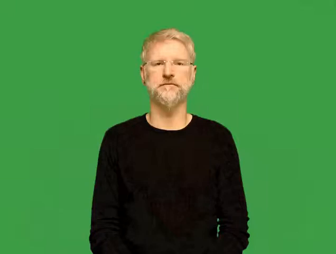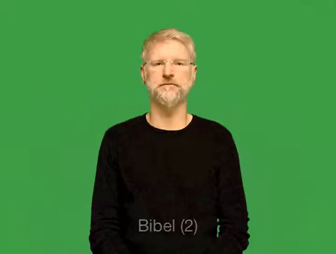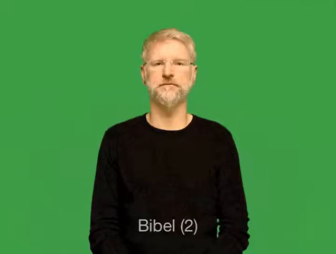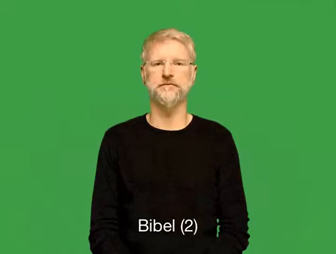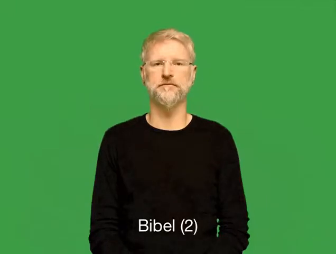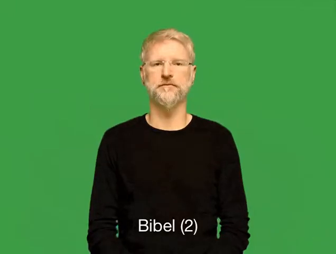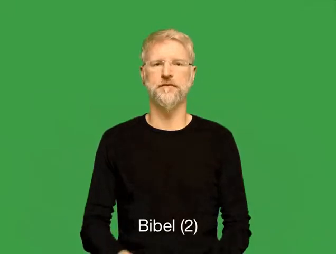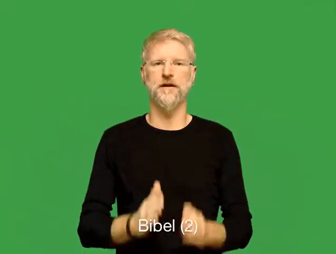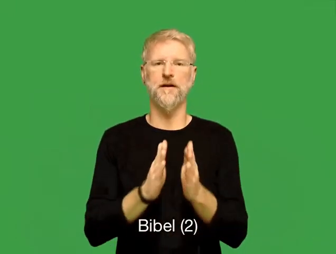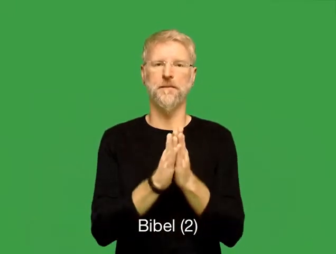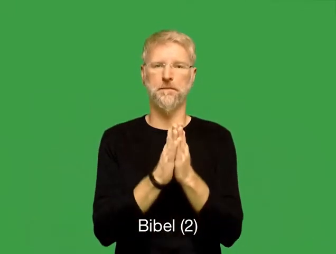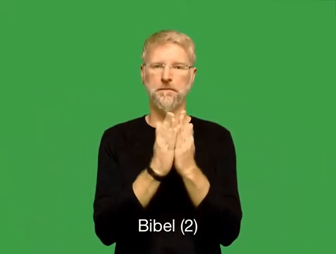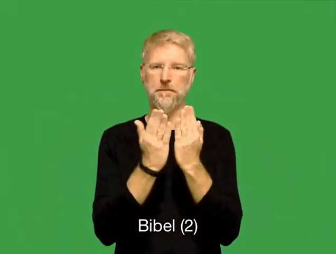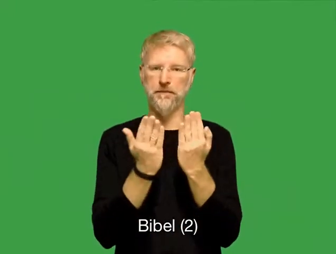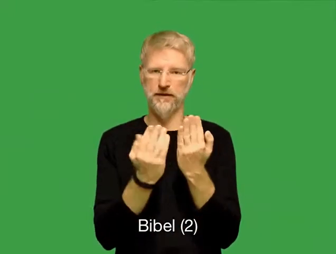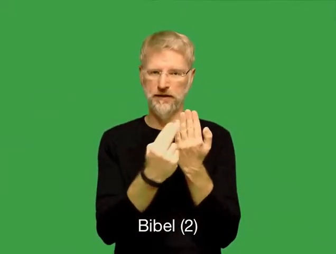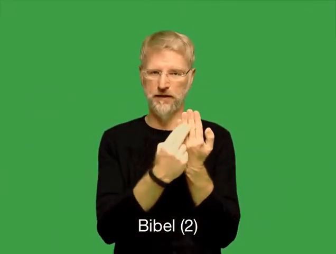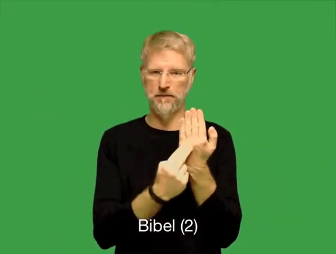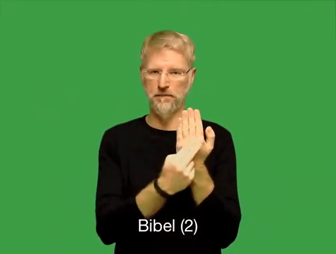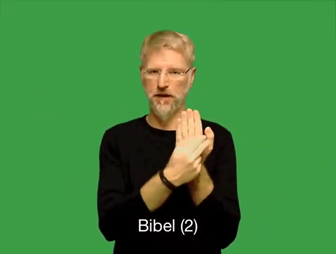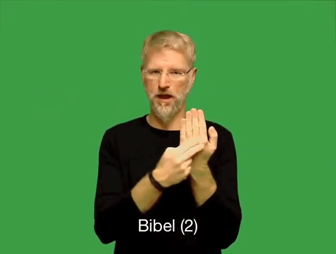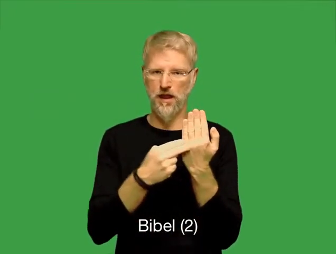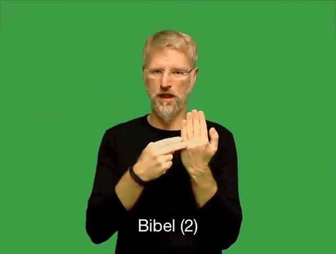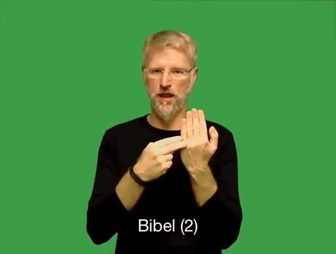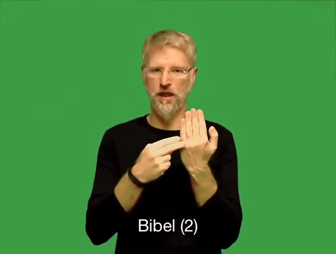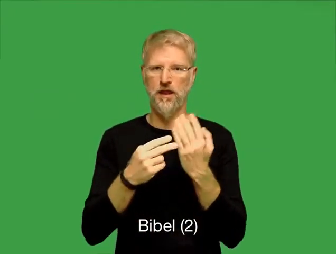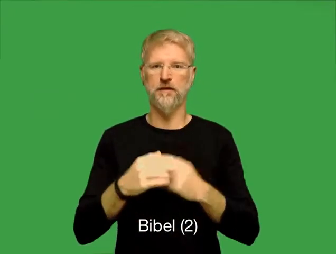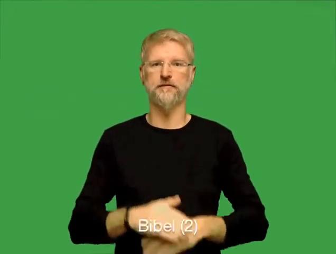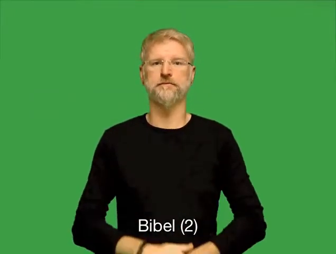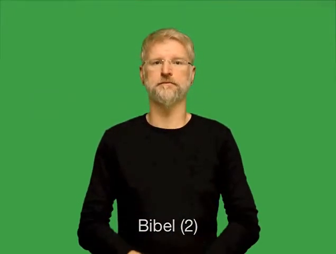Bibel